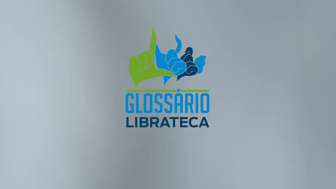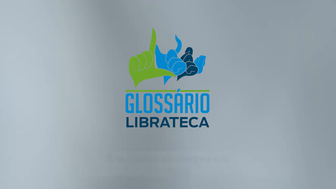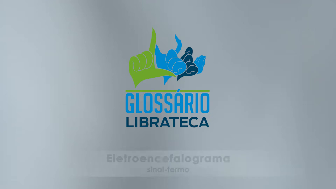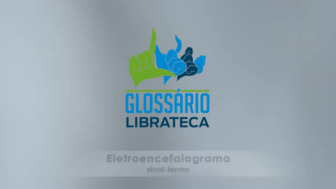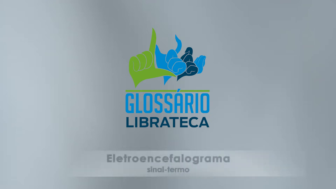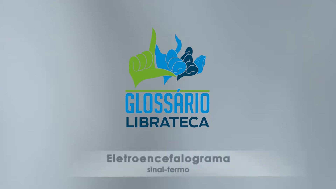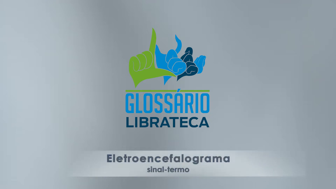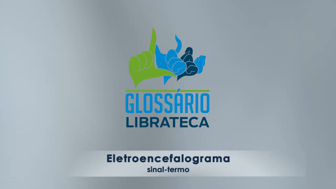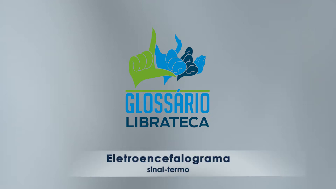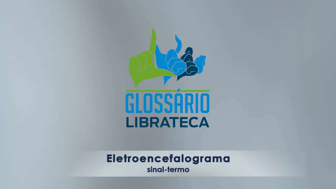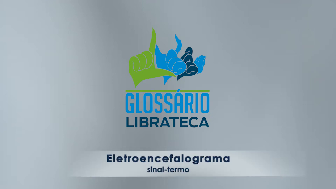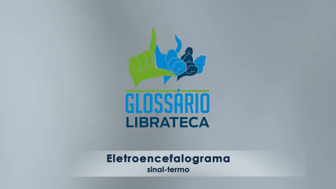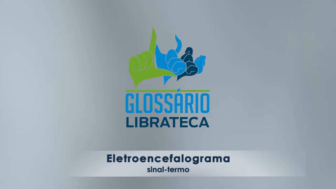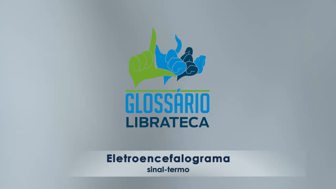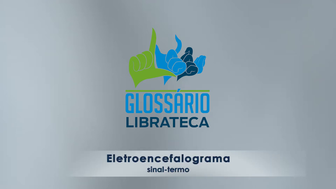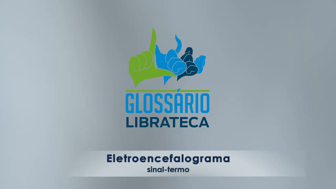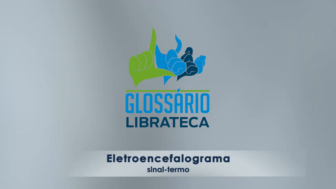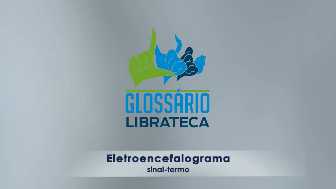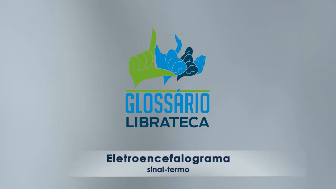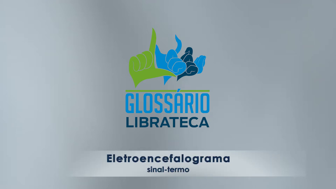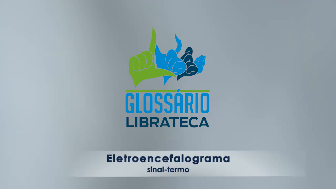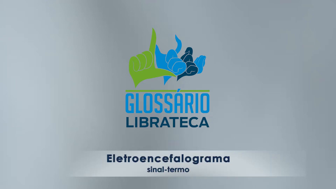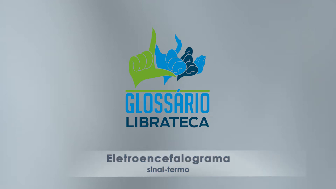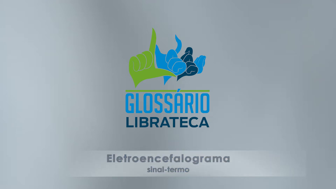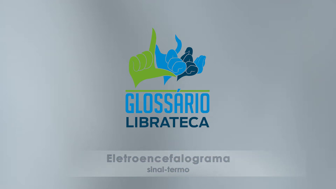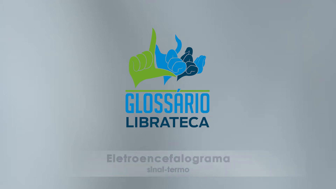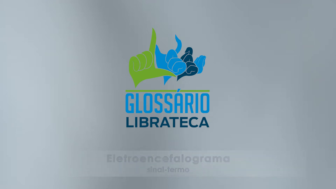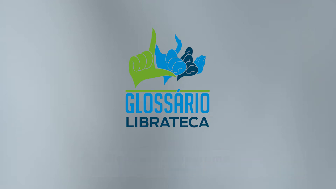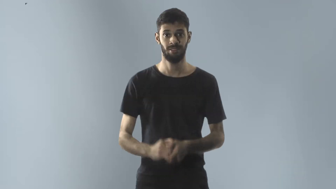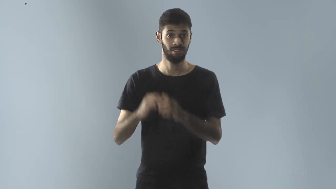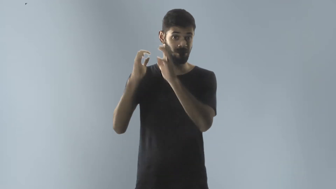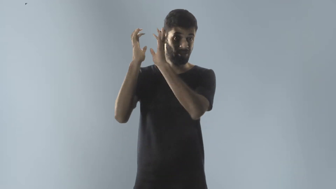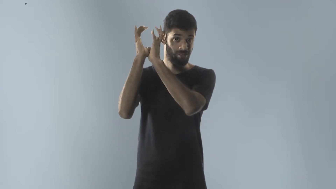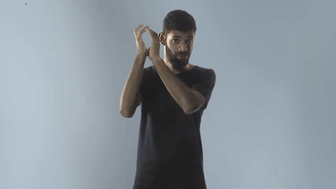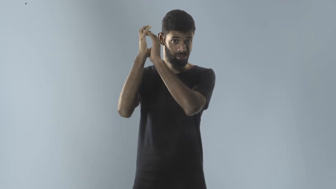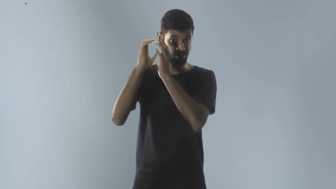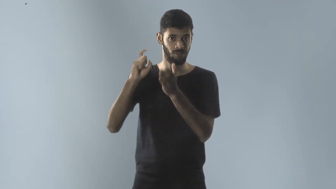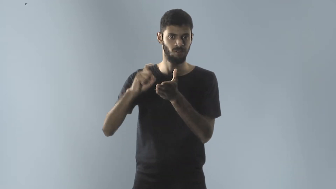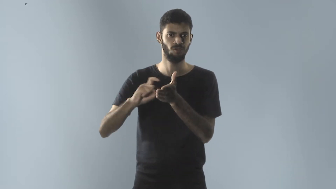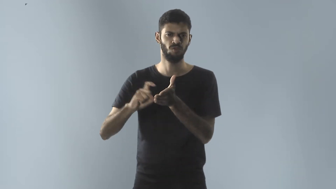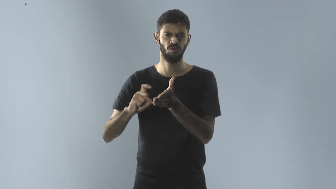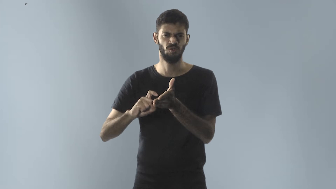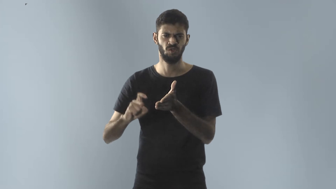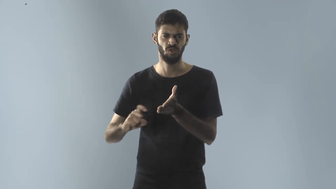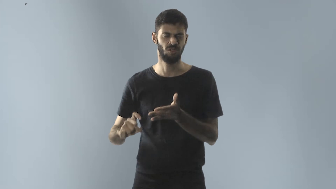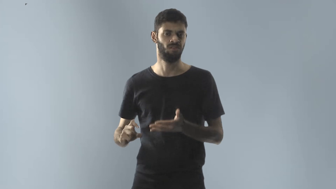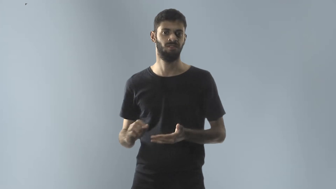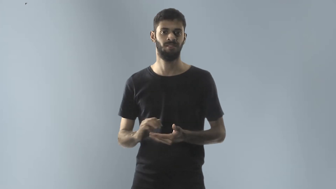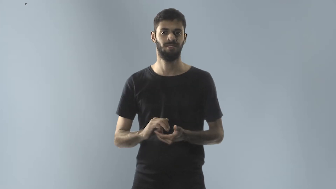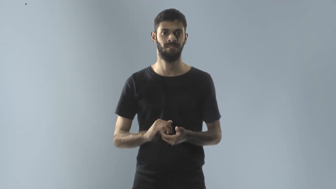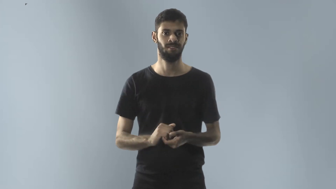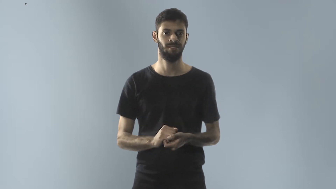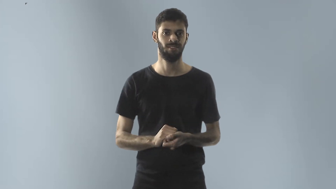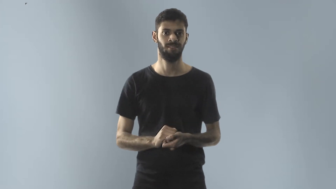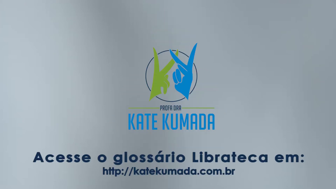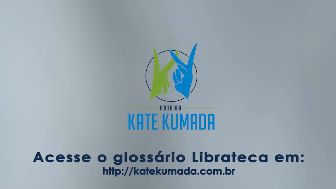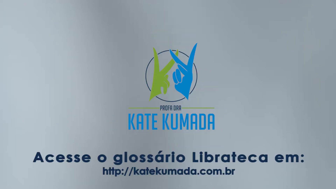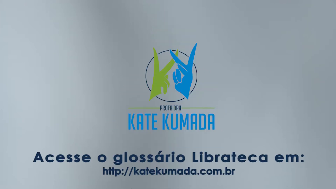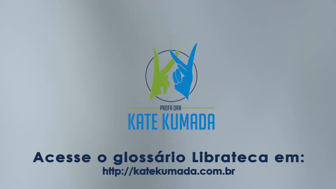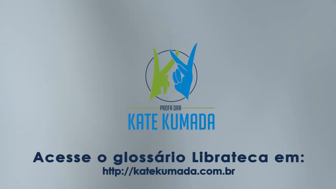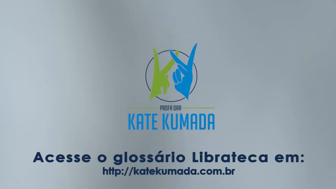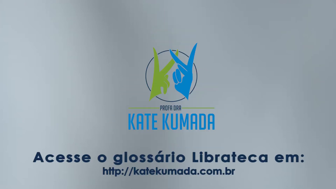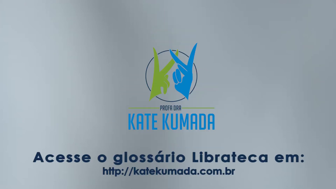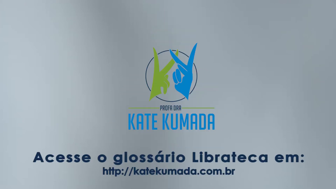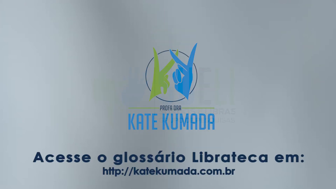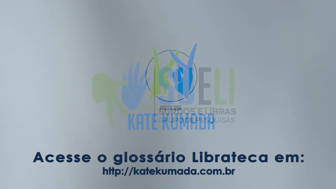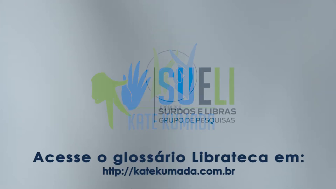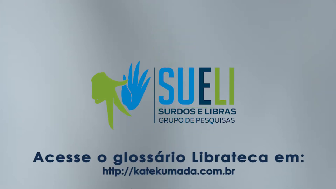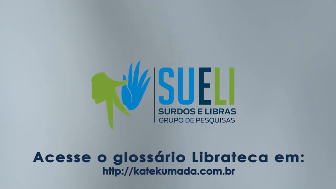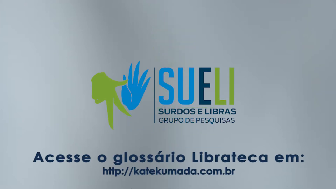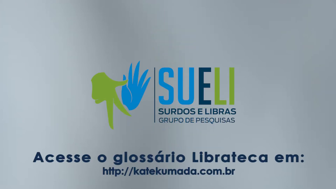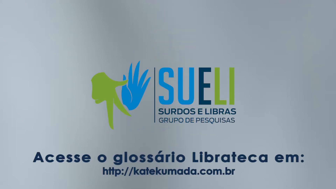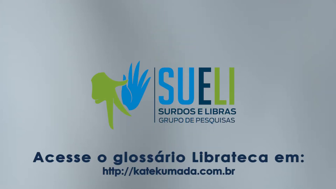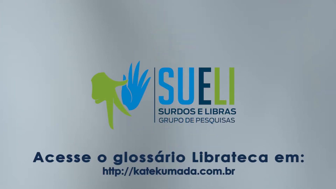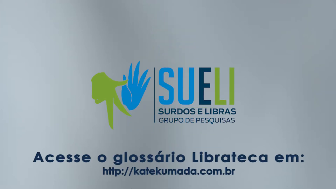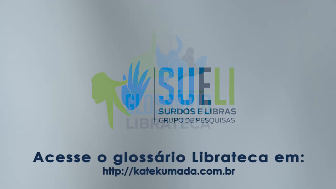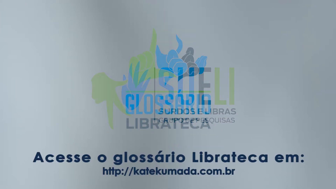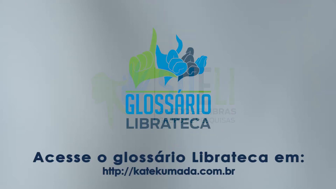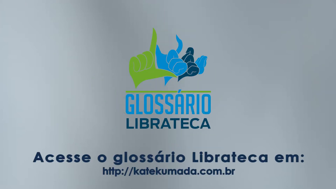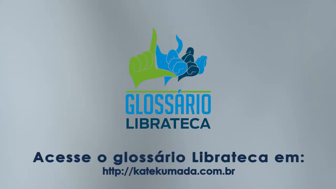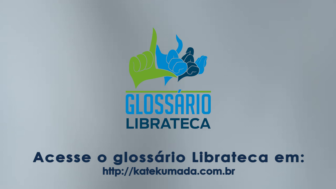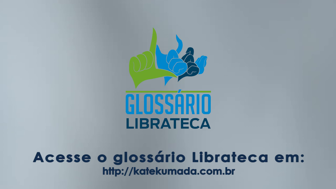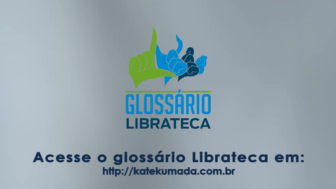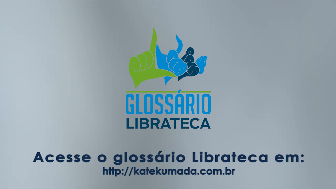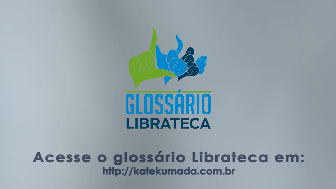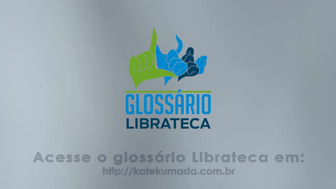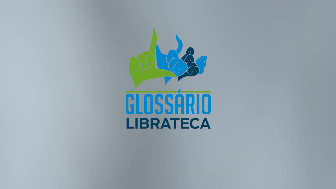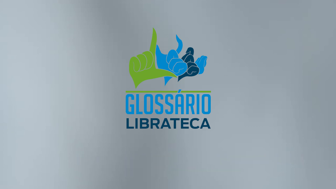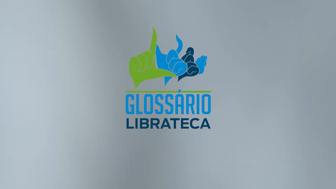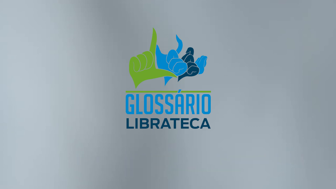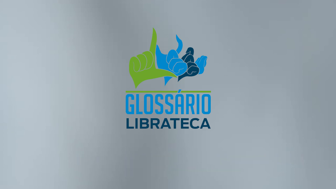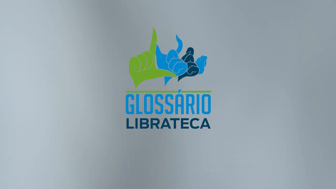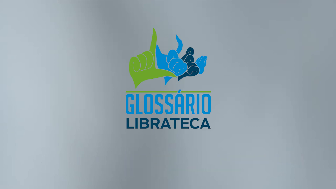Eletroencefalograma